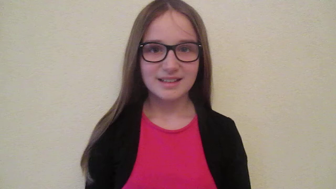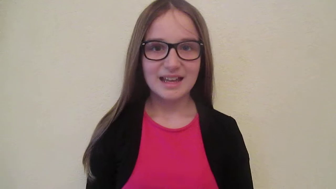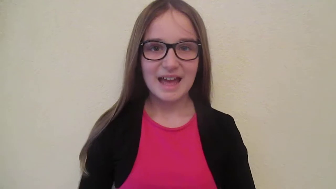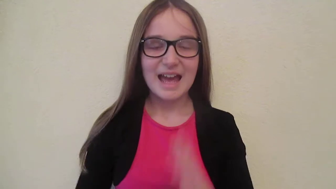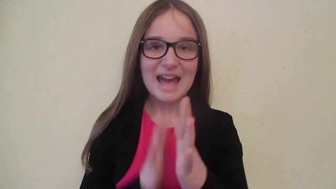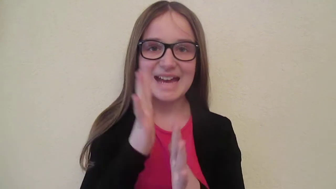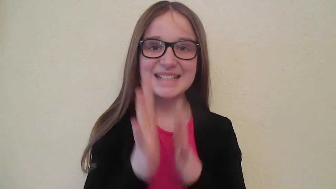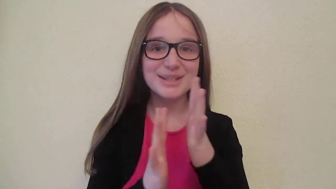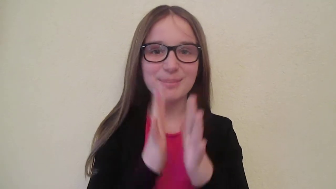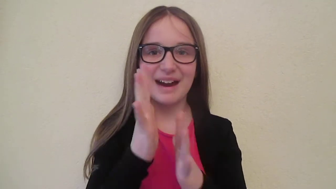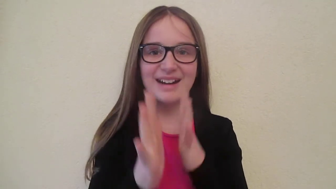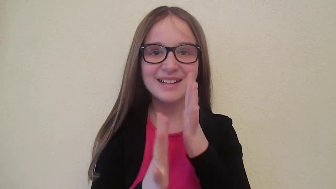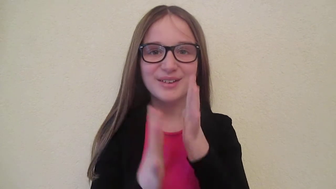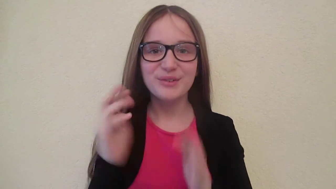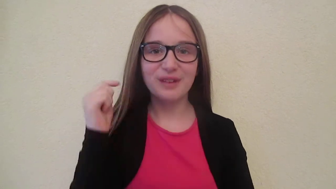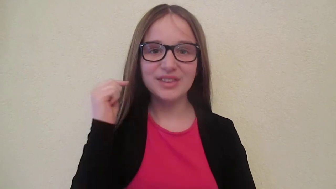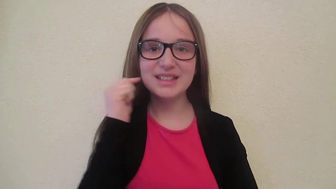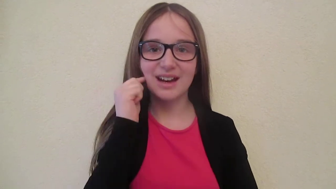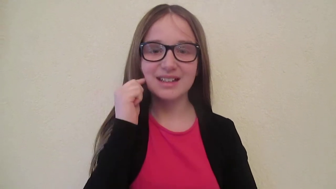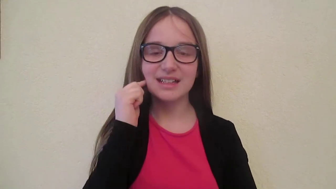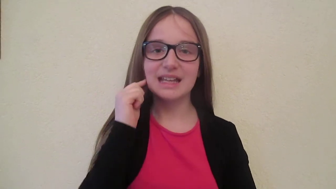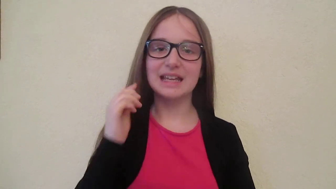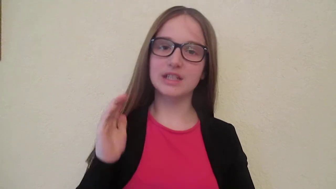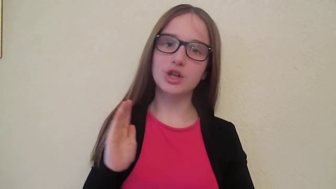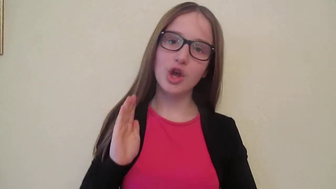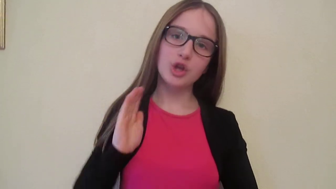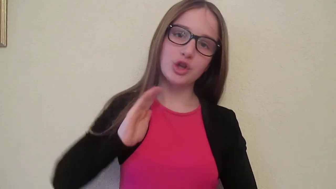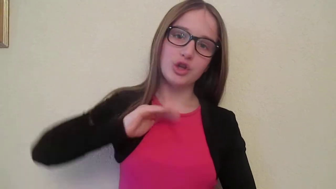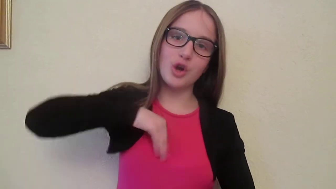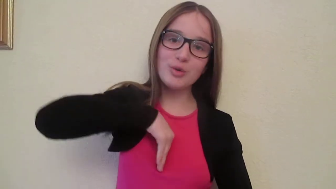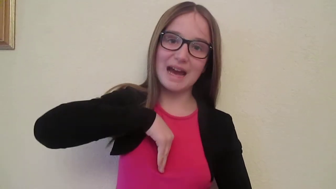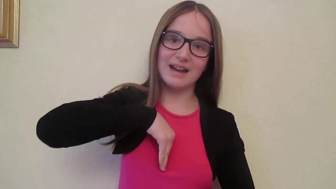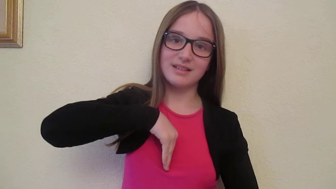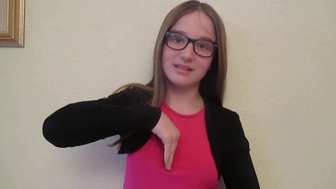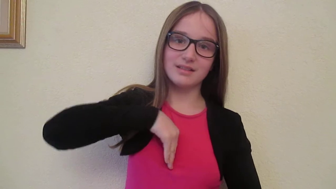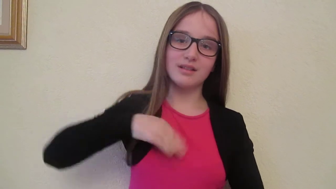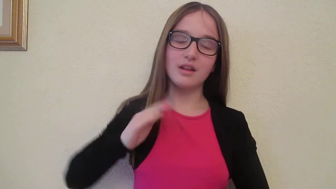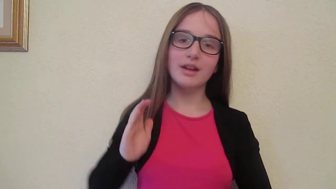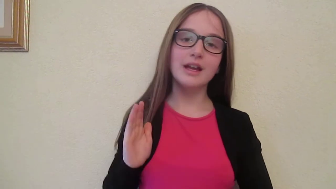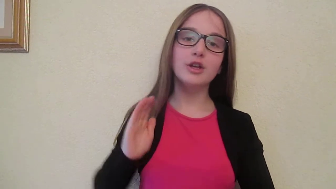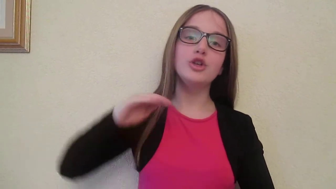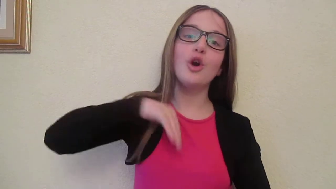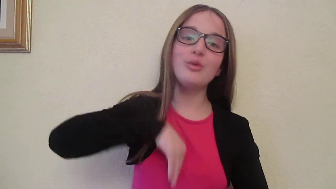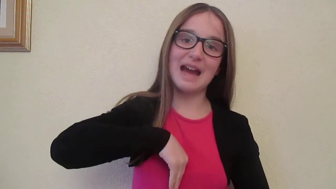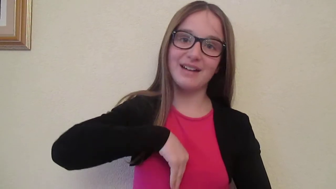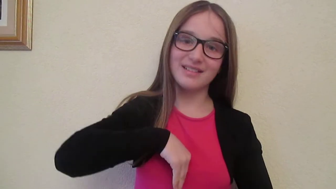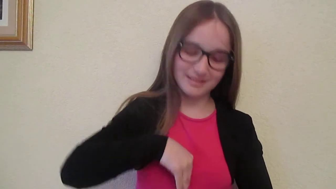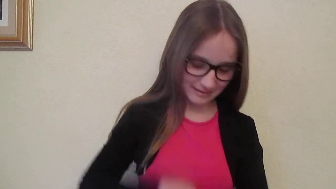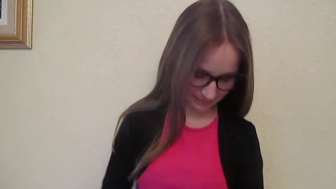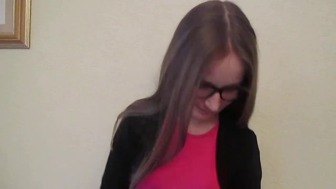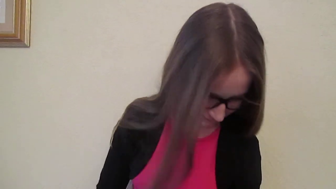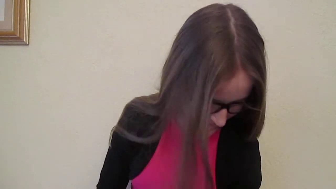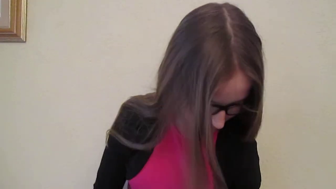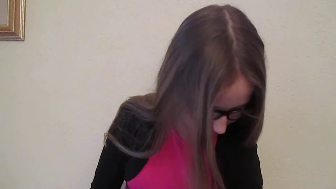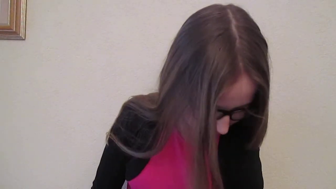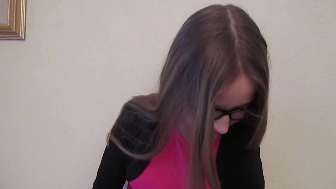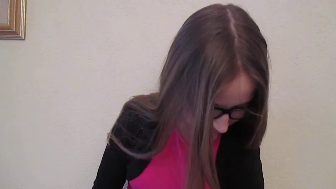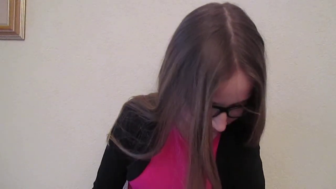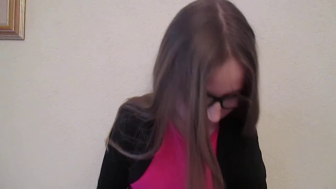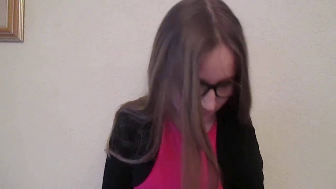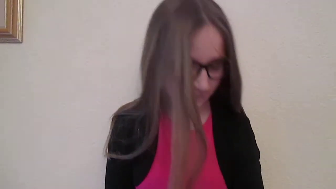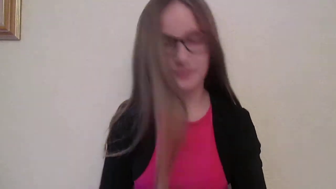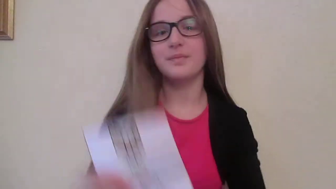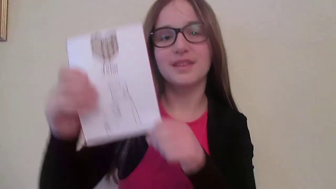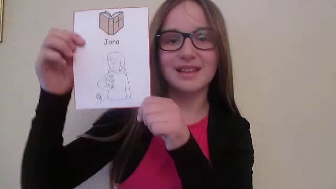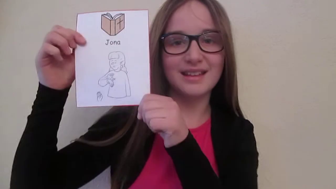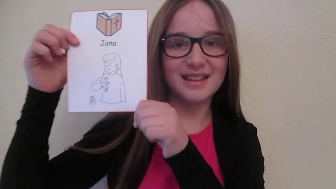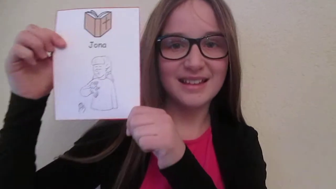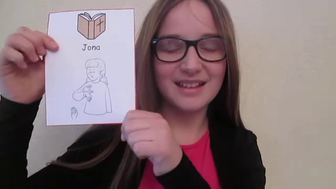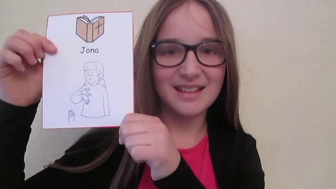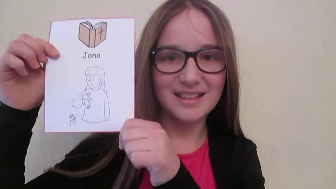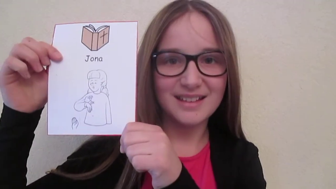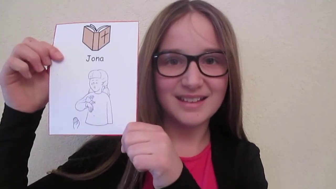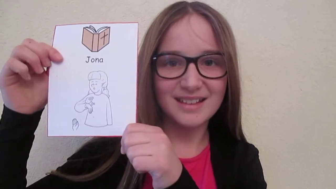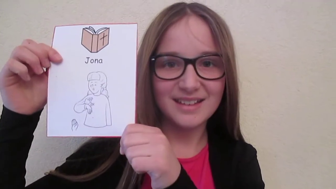Jona